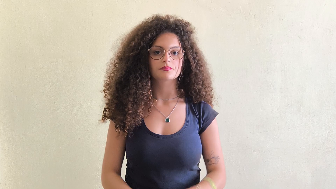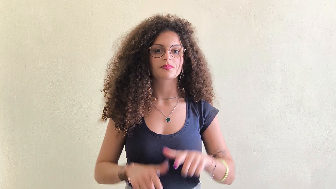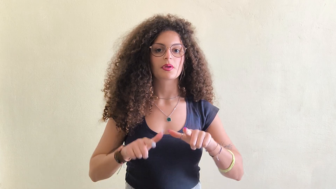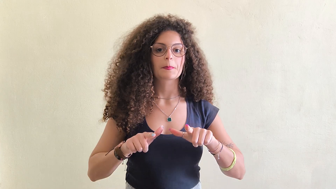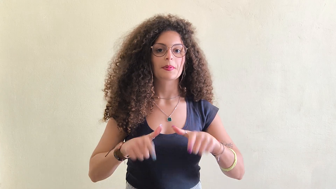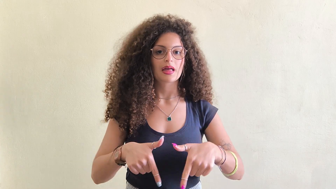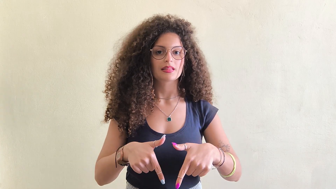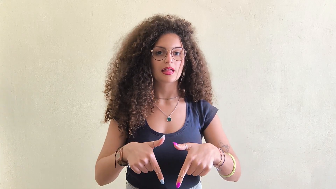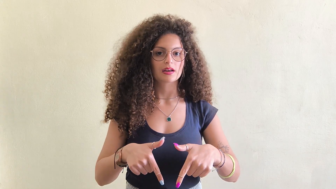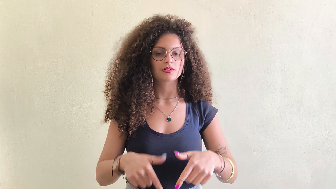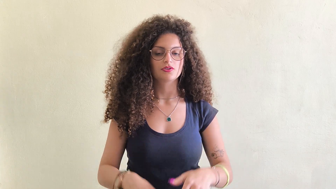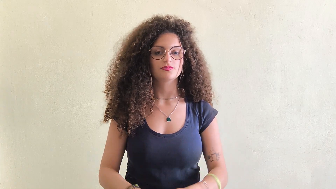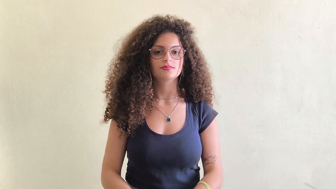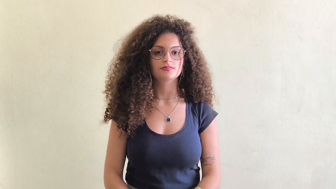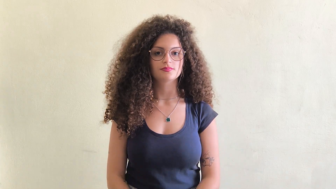Paterno